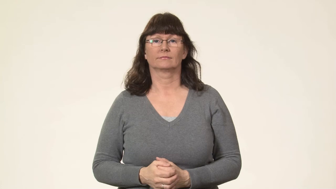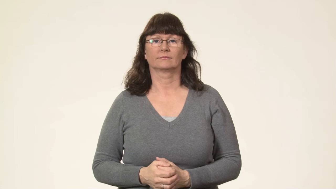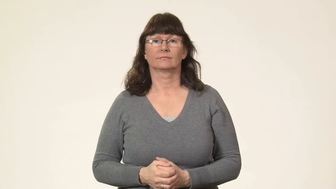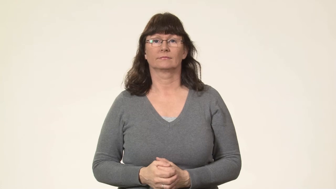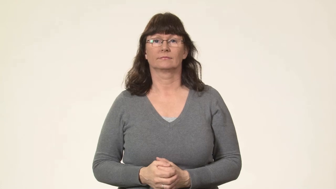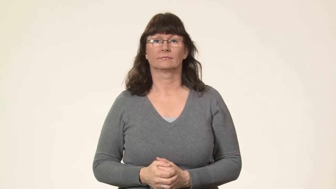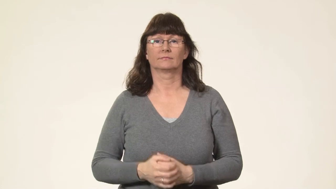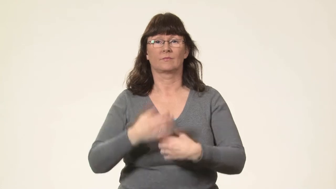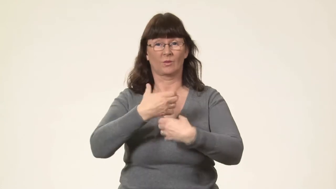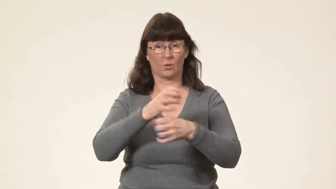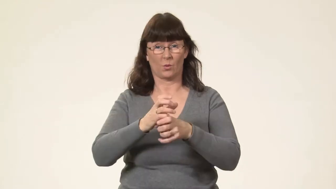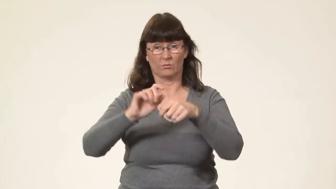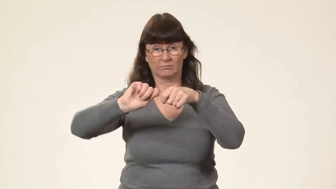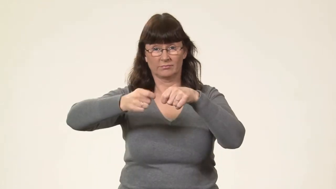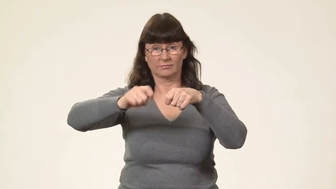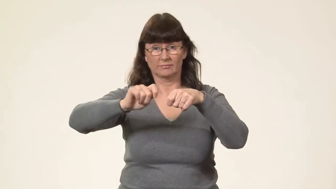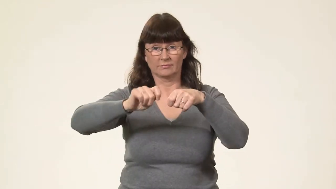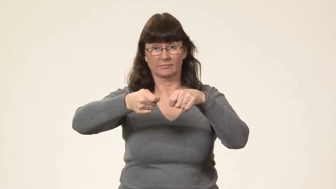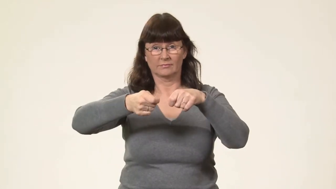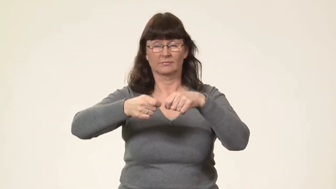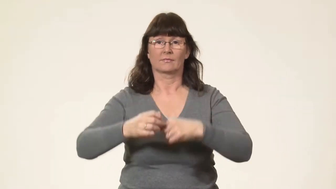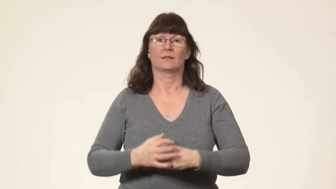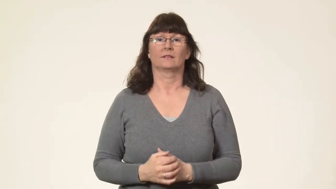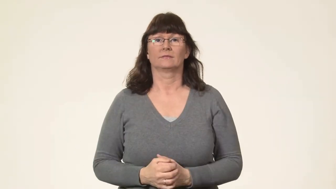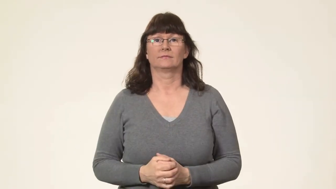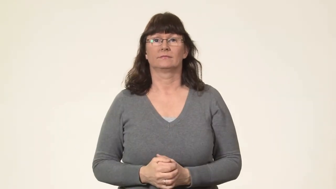Dósa upptakari